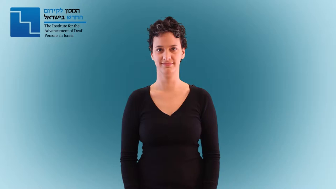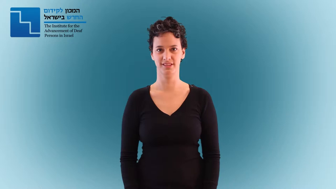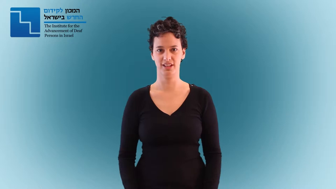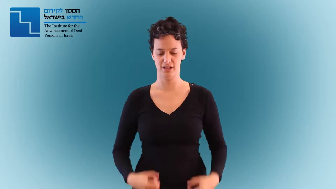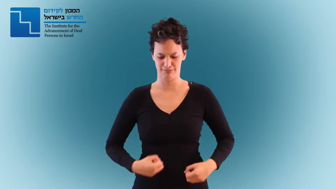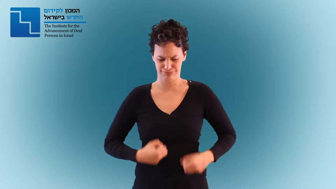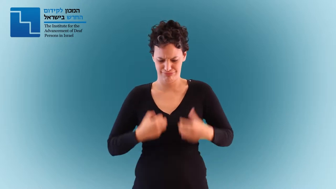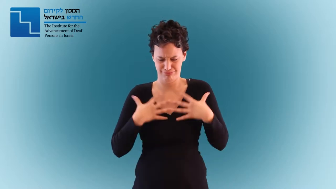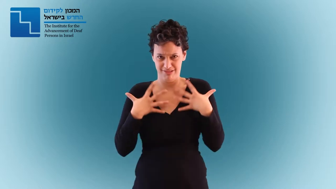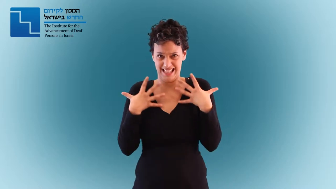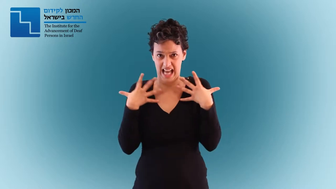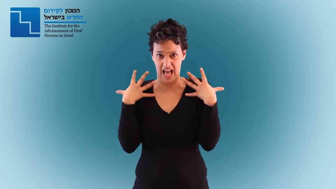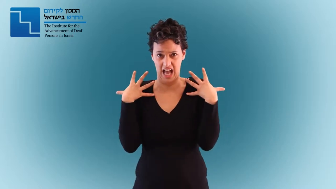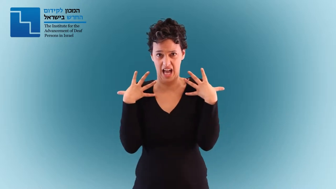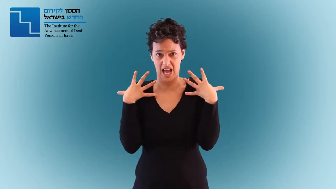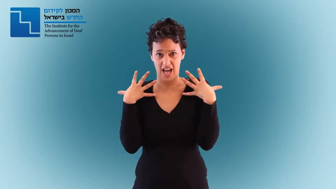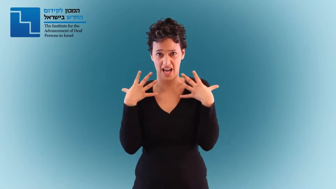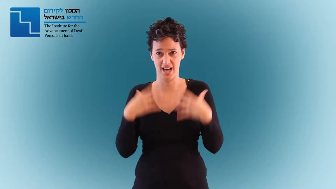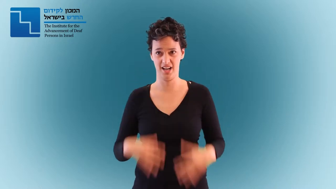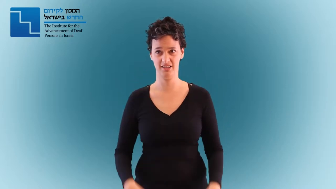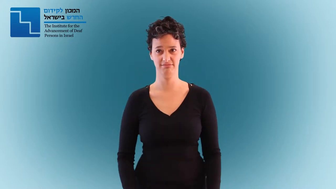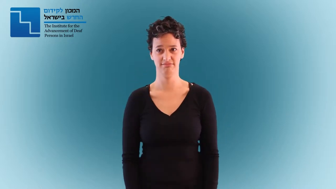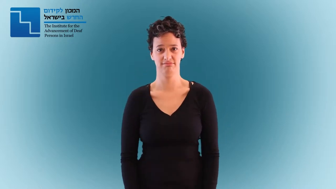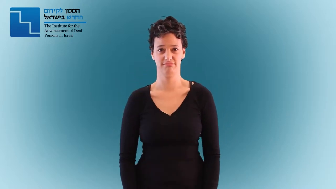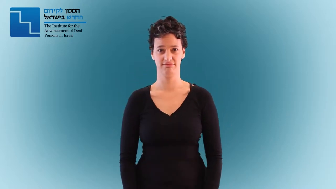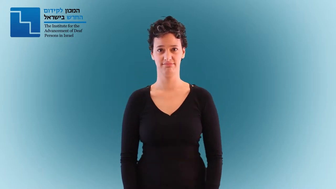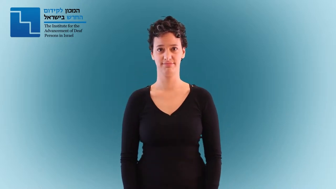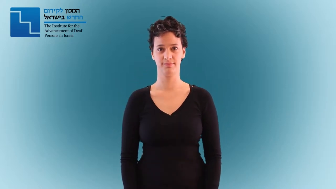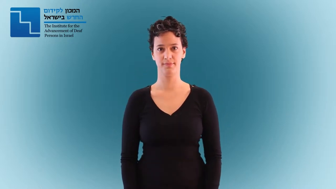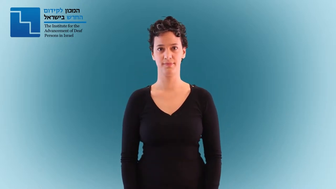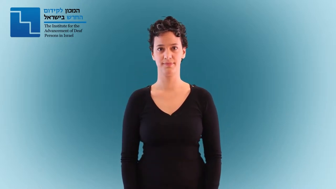תפרחת